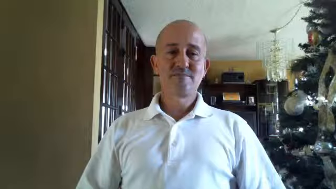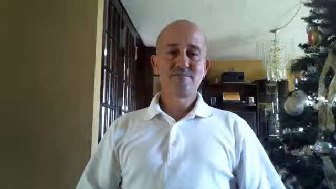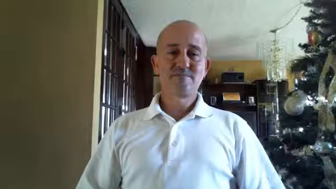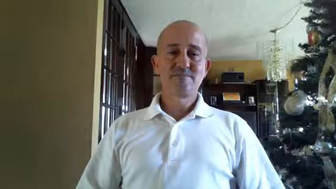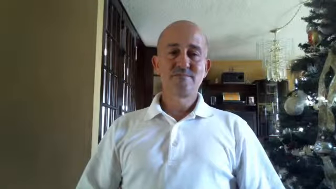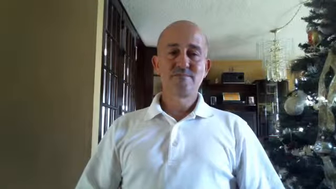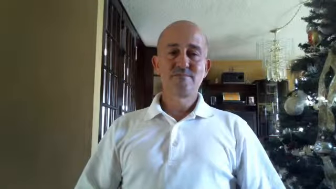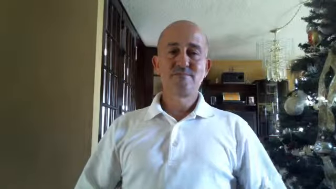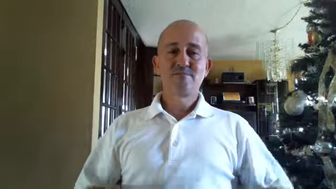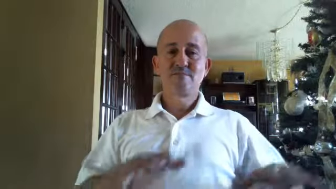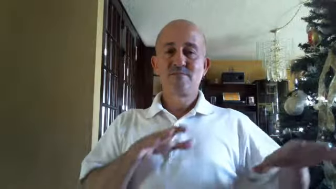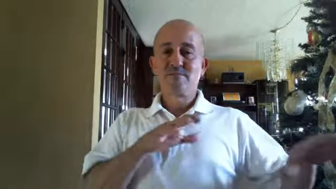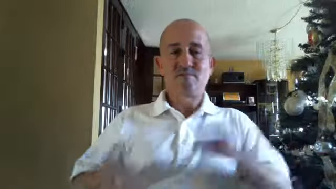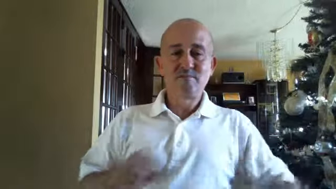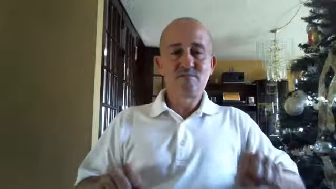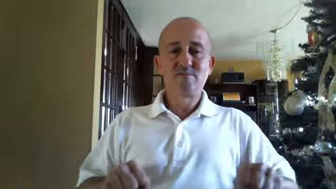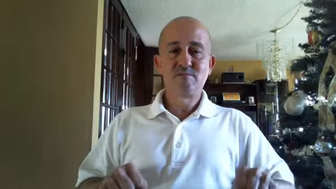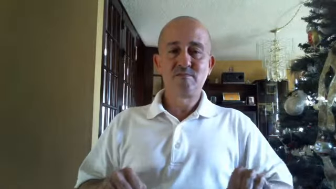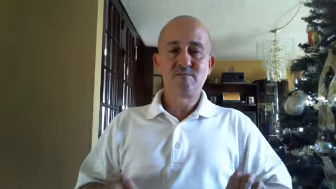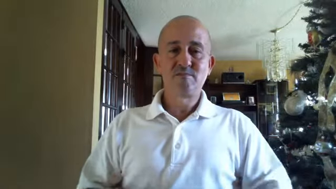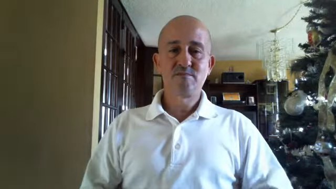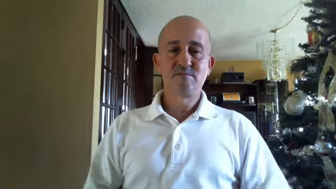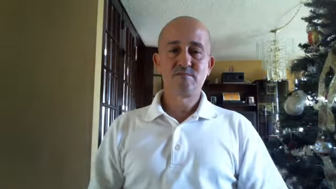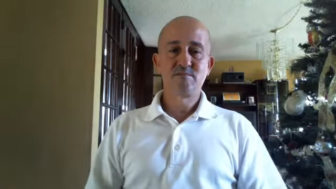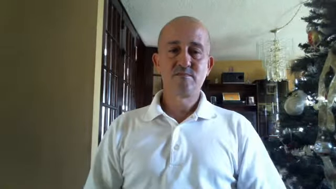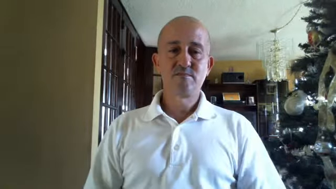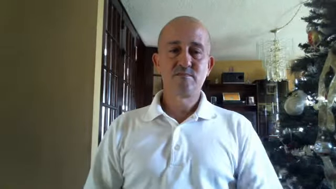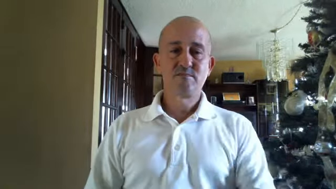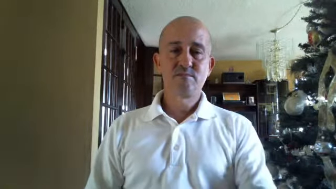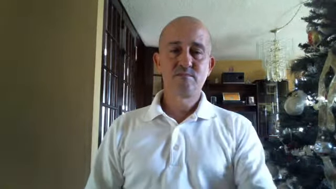terremoto